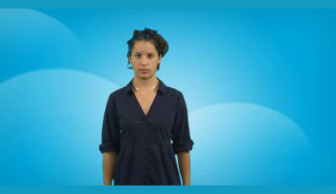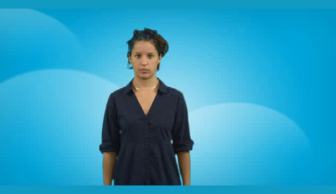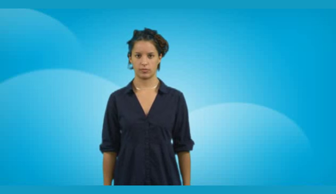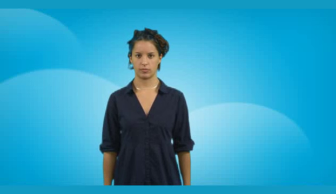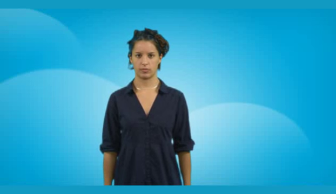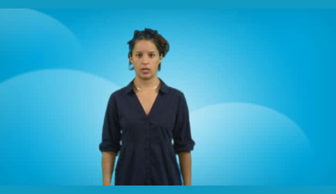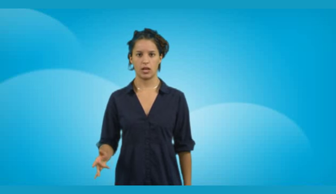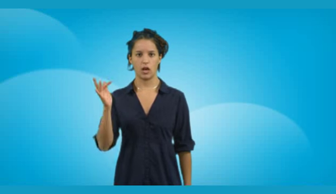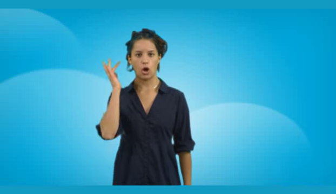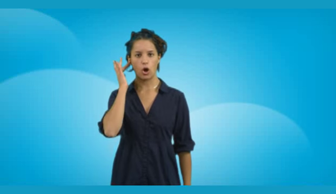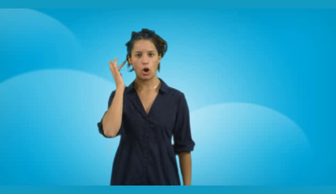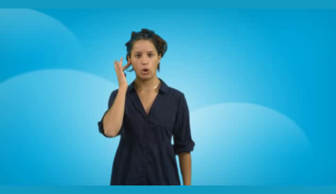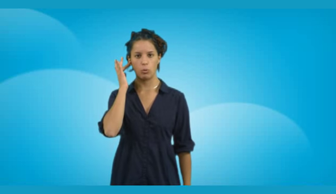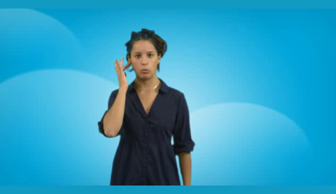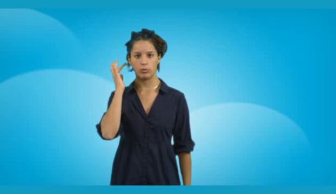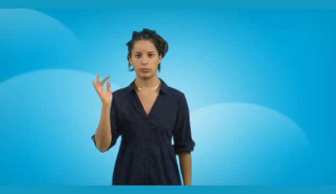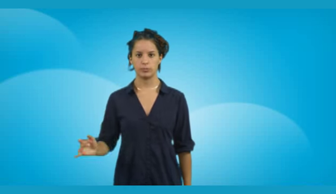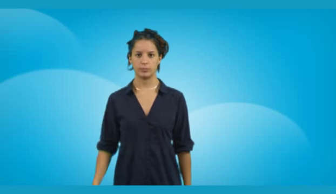Halló